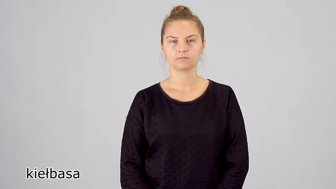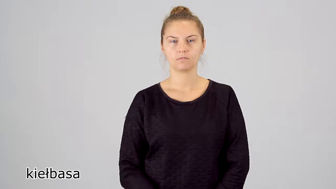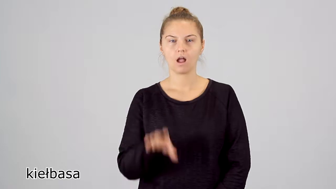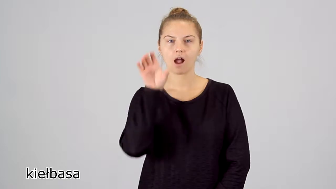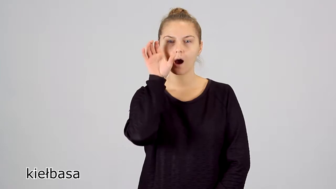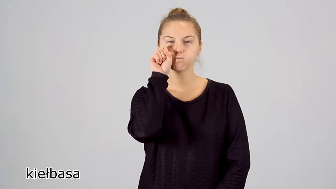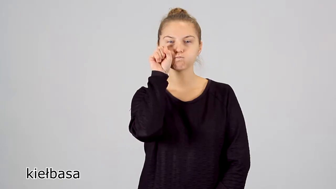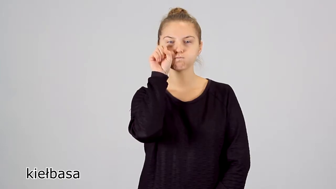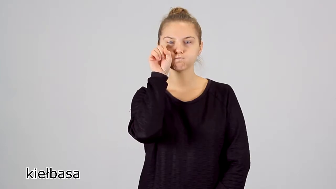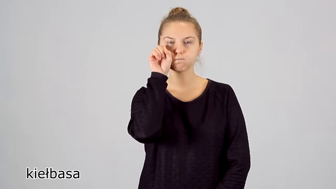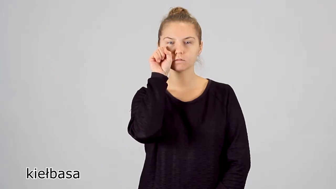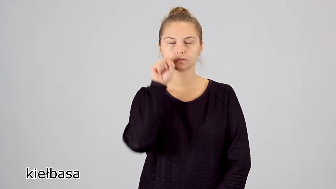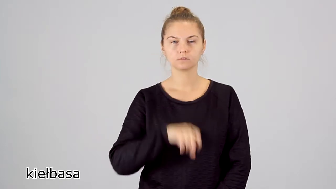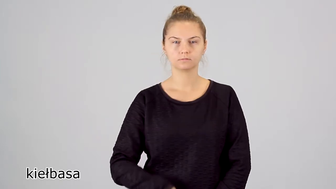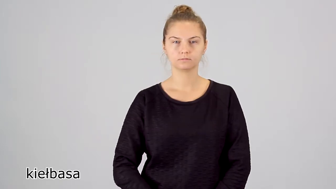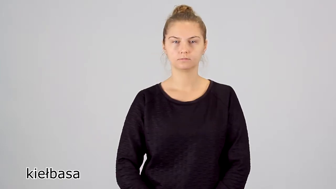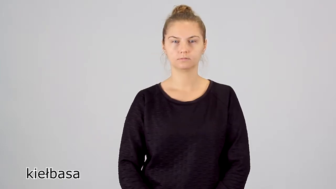kiełbasa